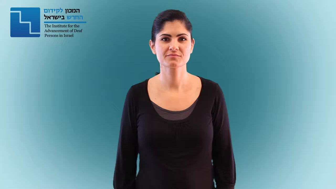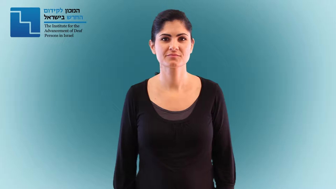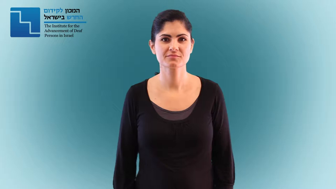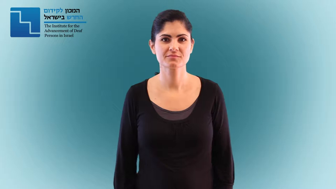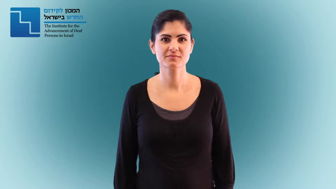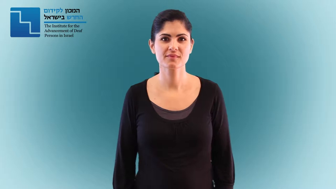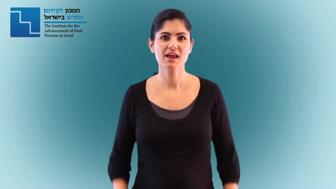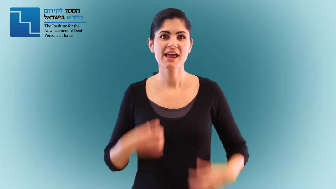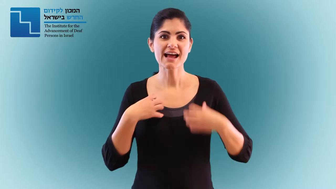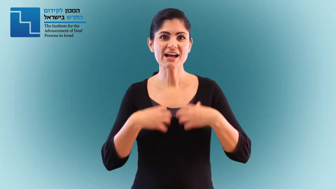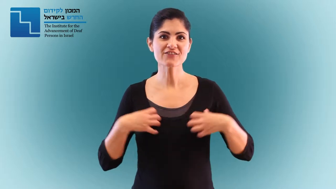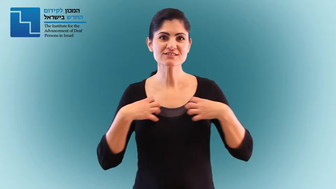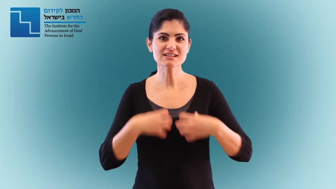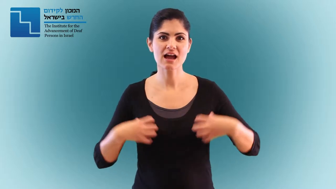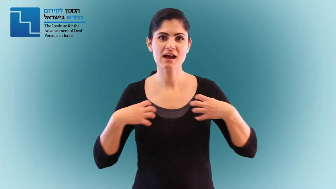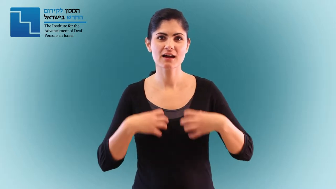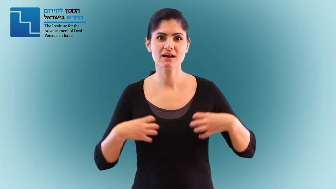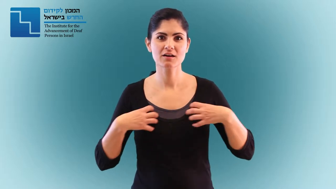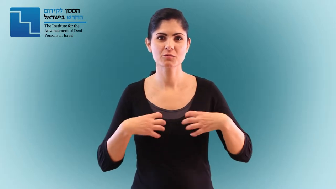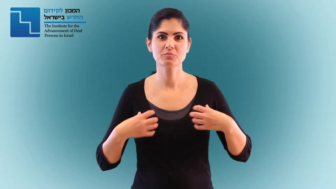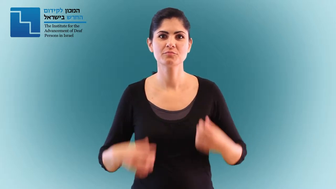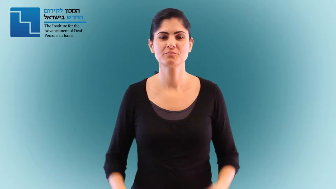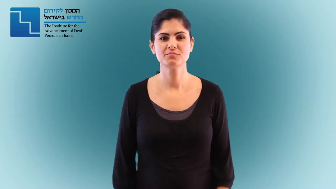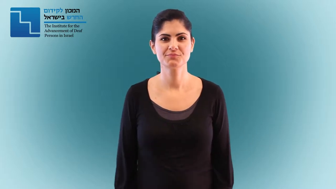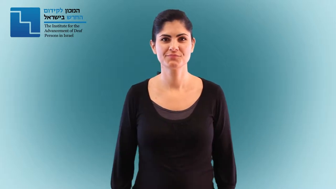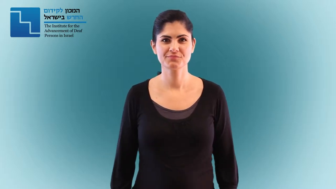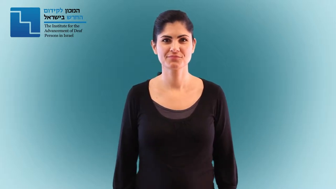כבשה